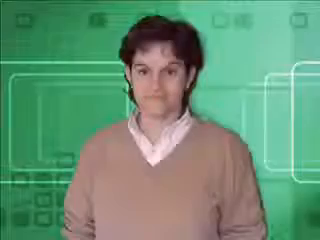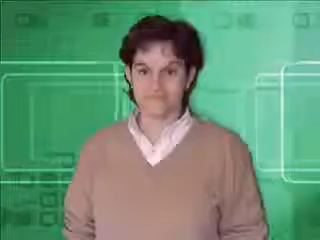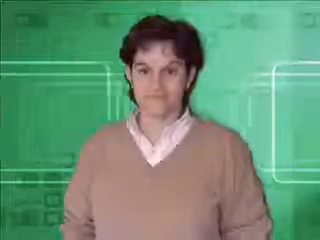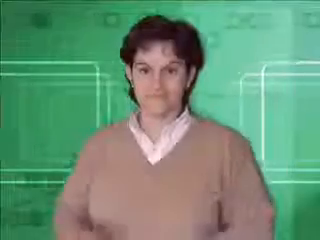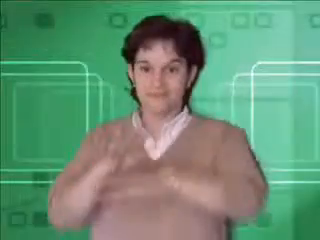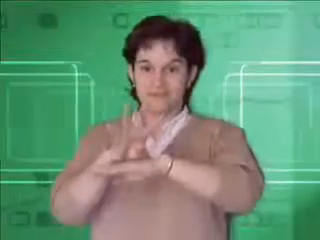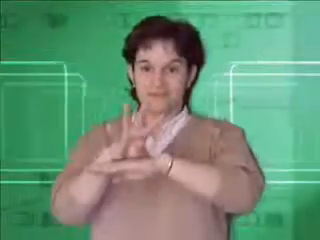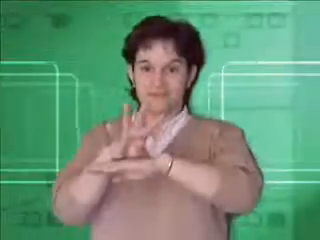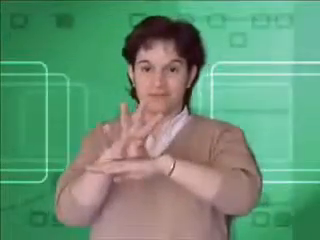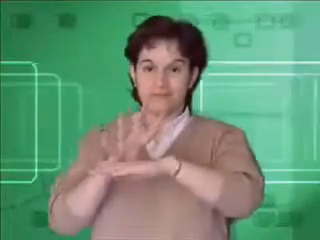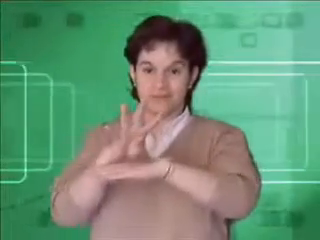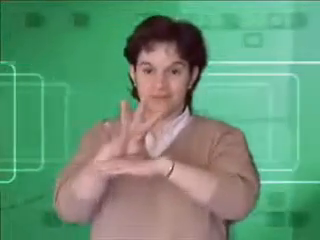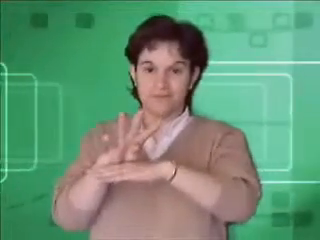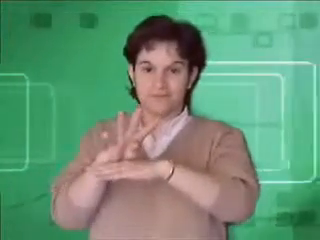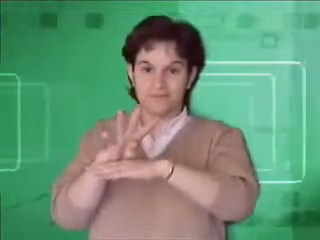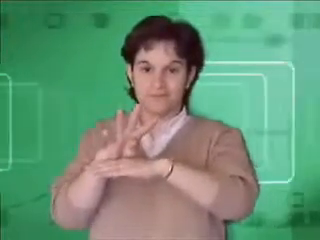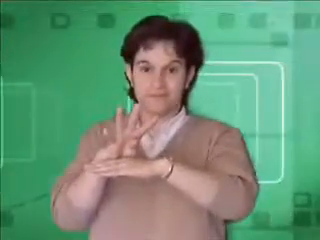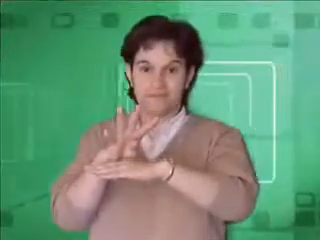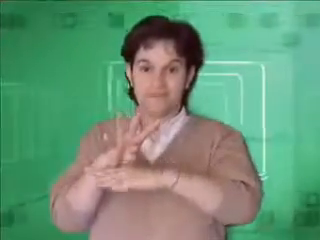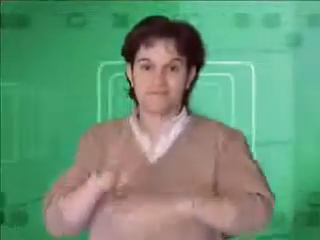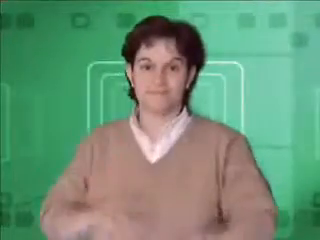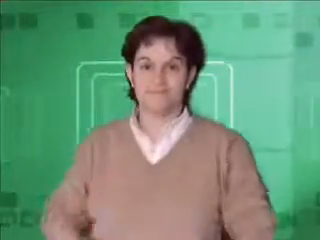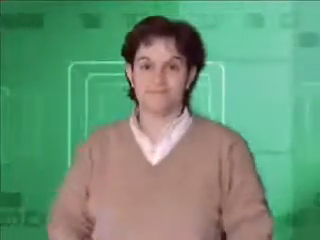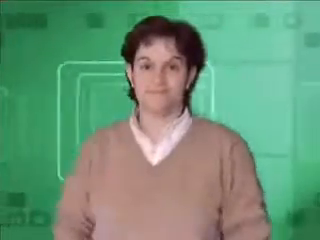Toulon